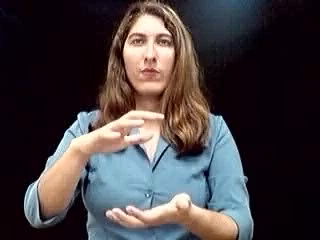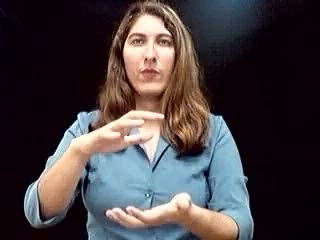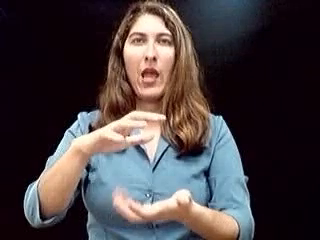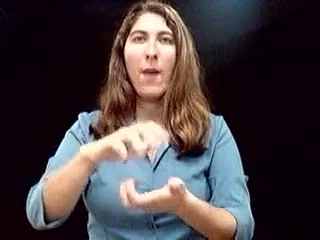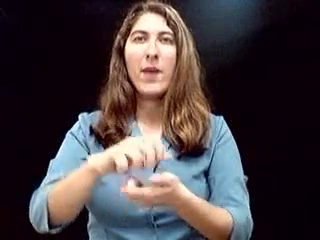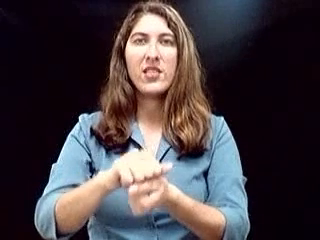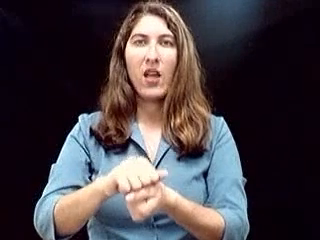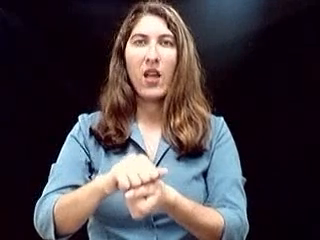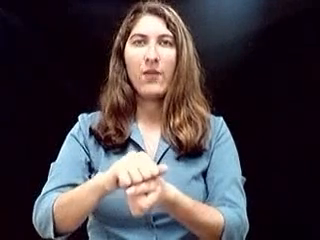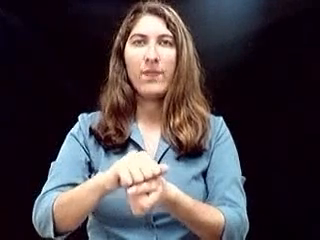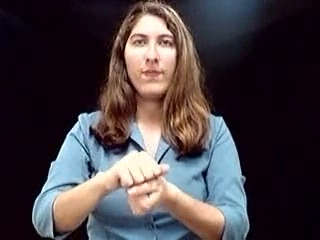amassar